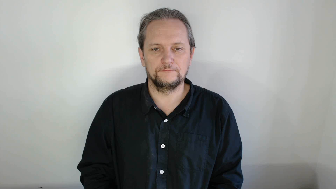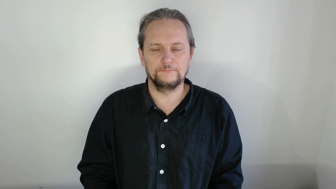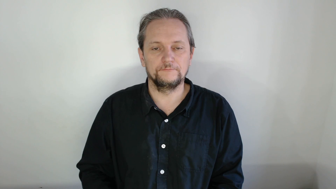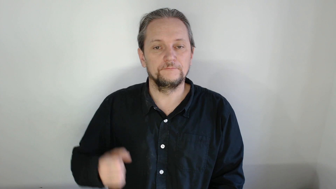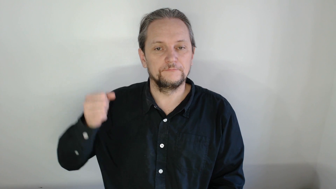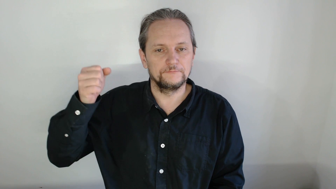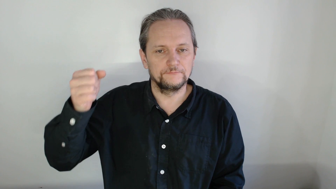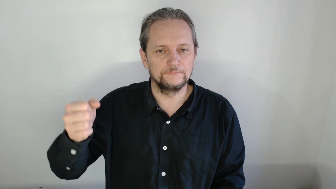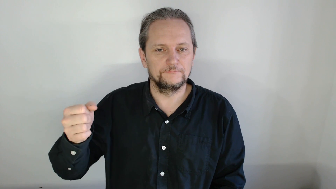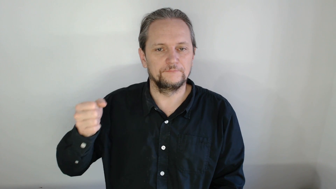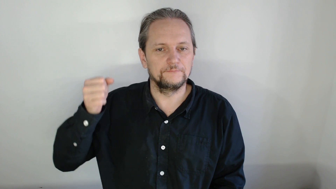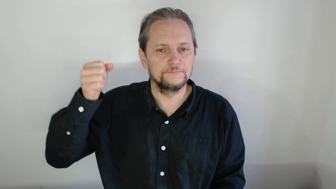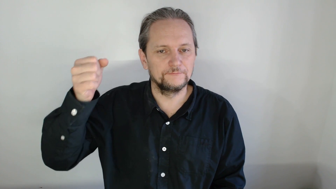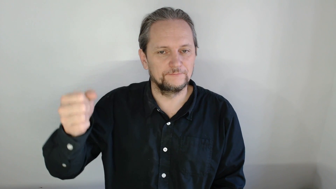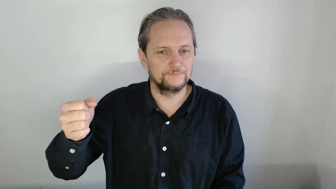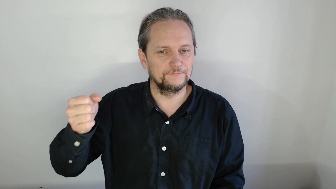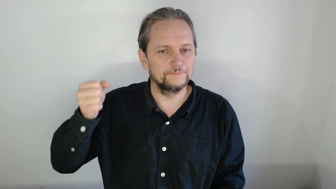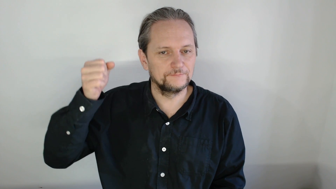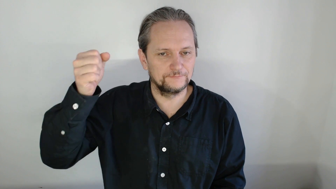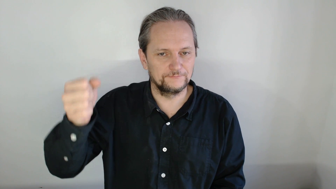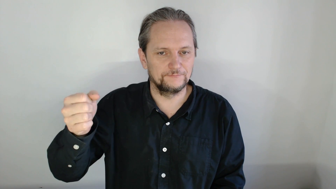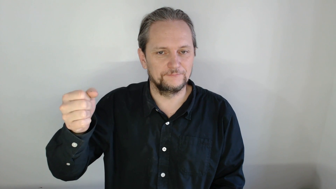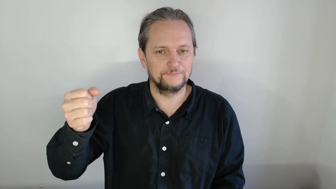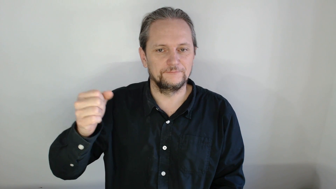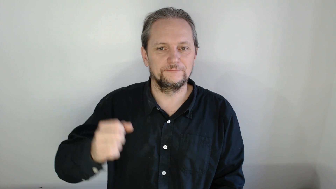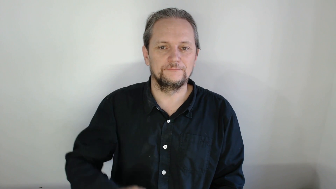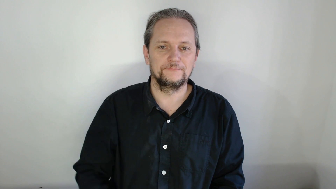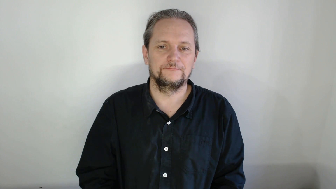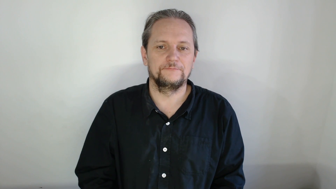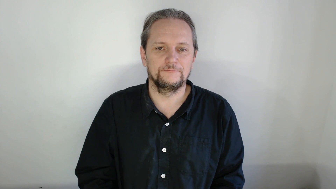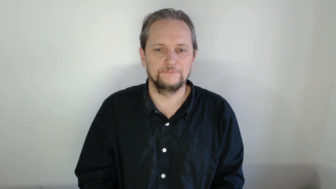Berger